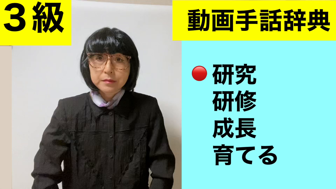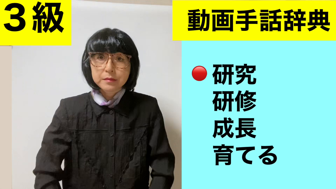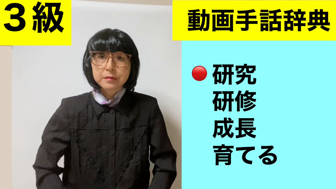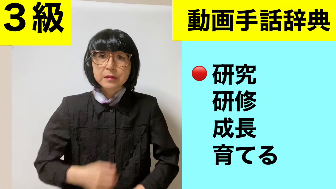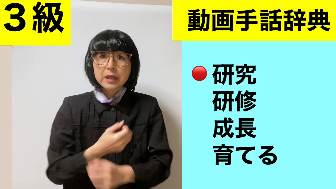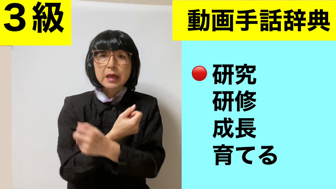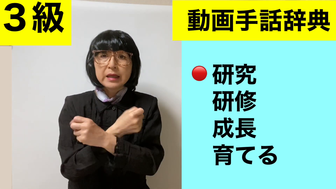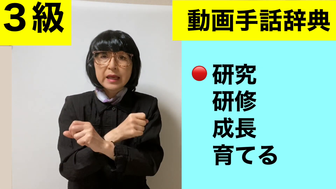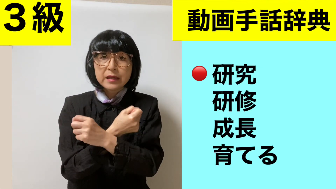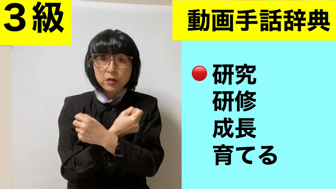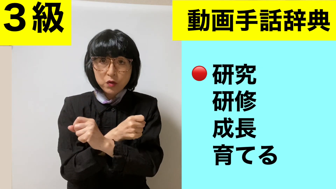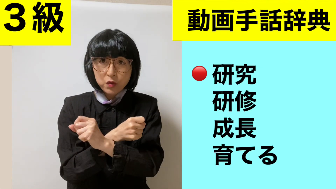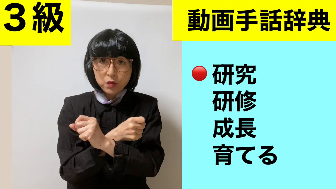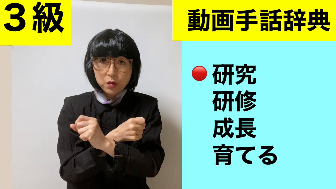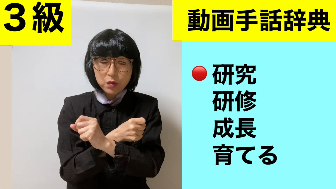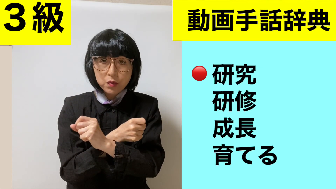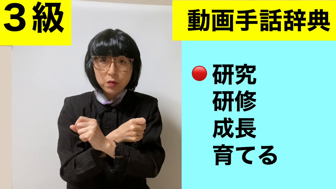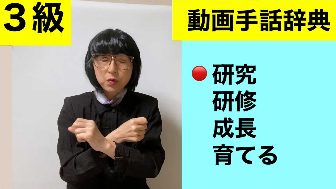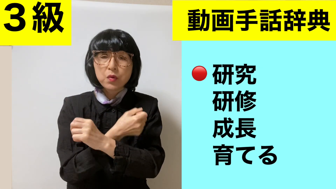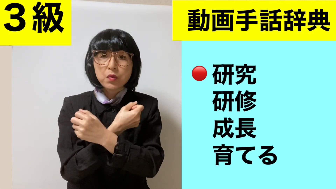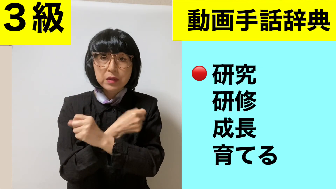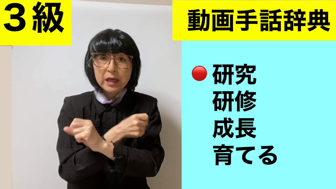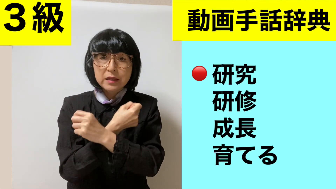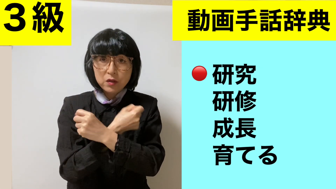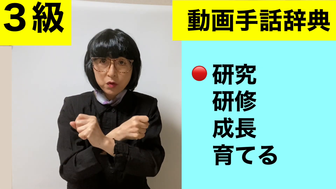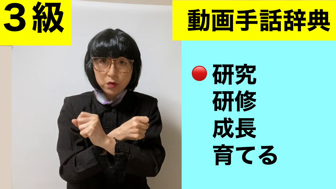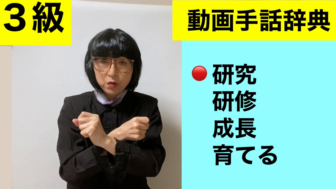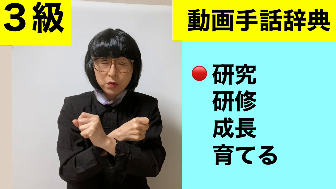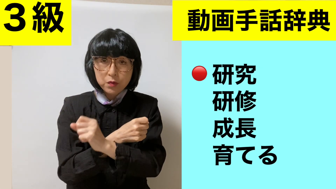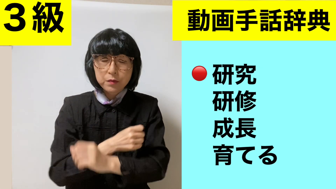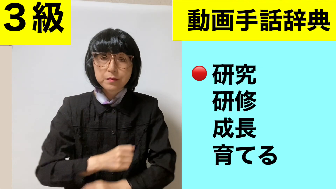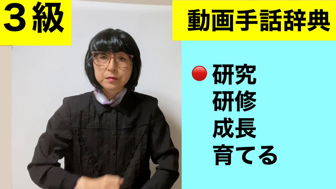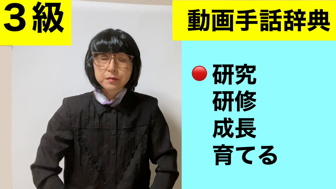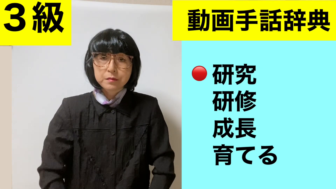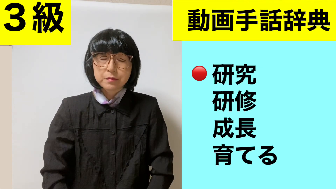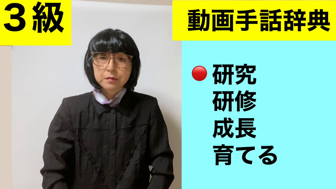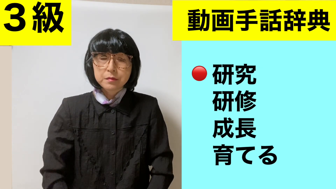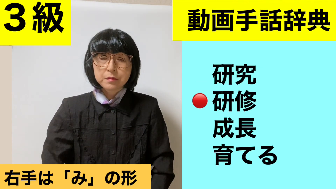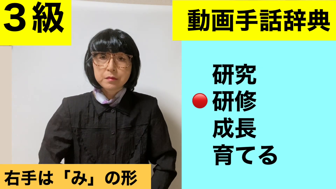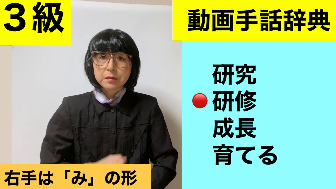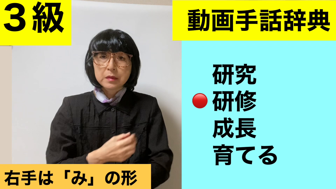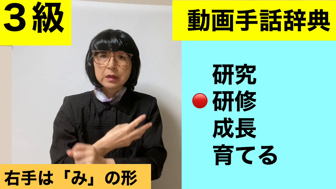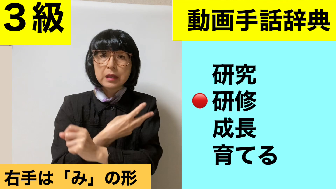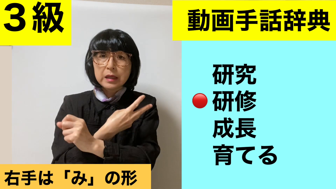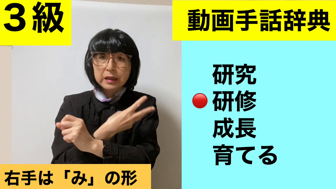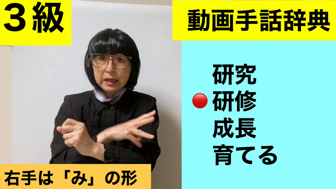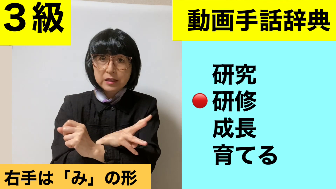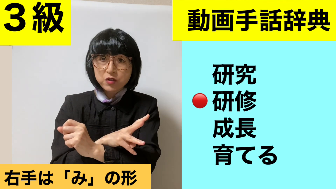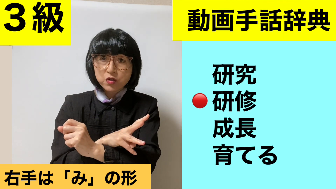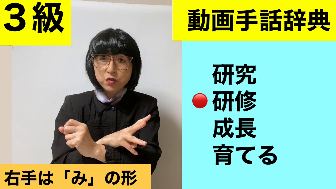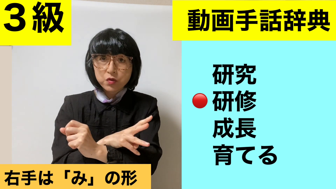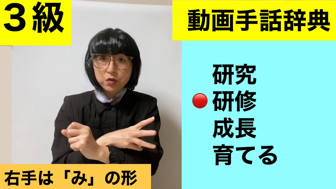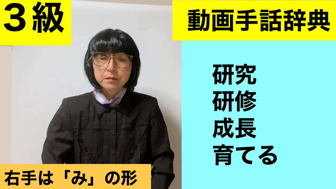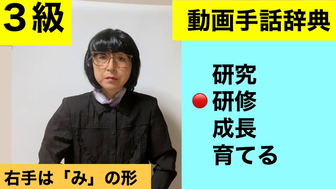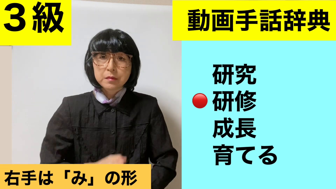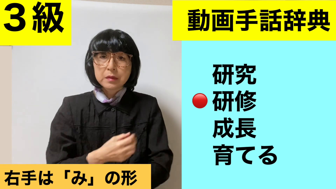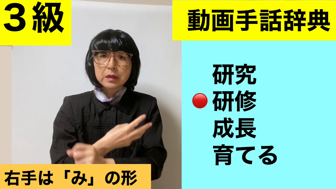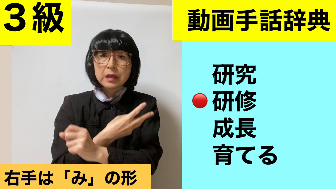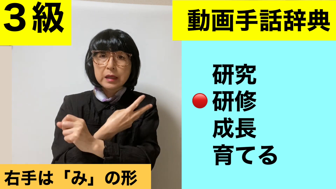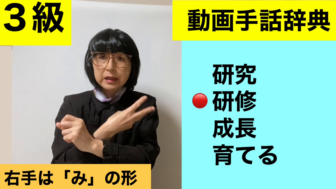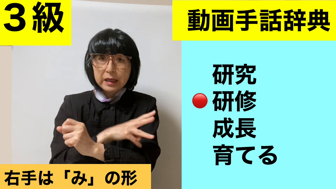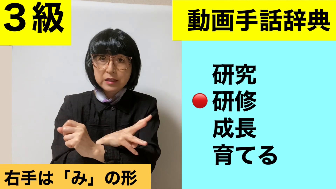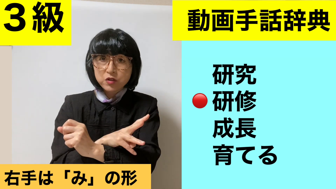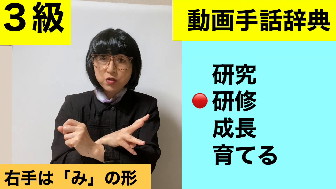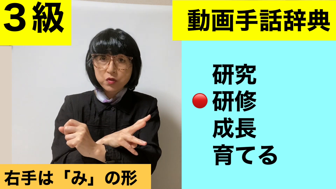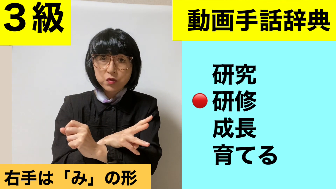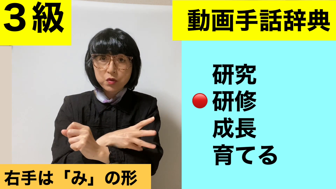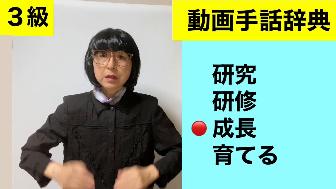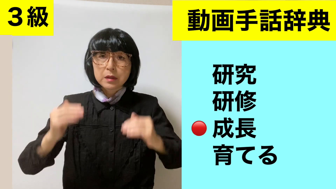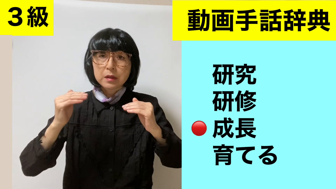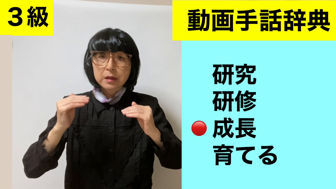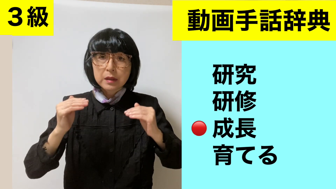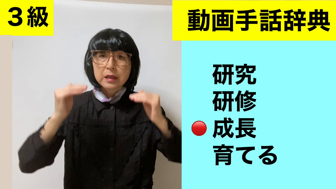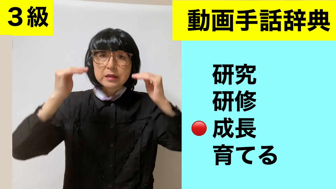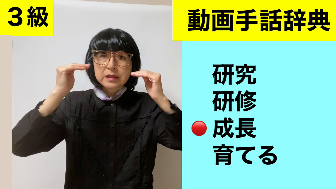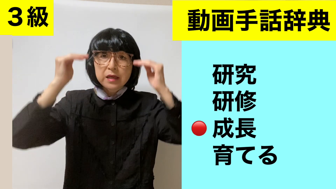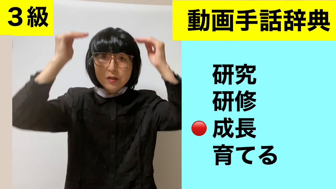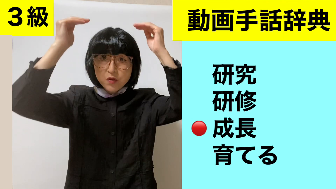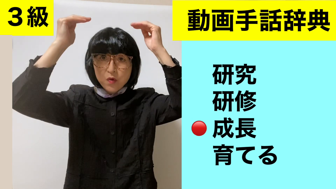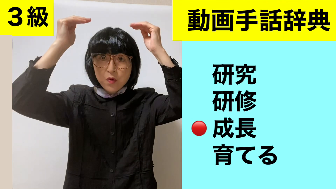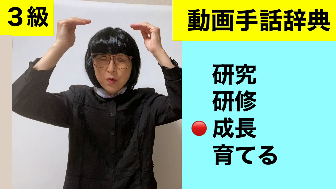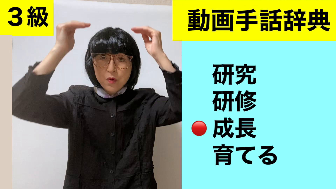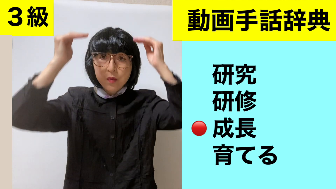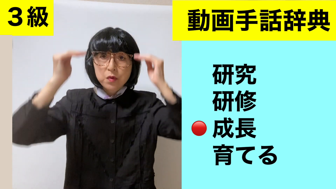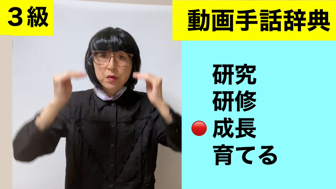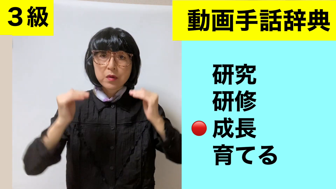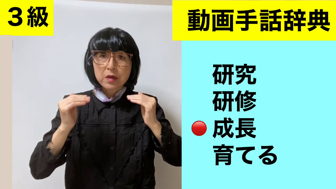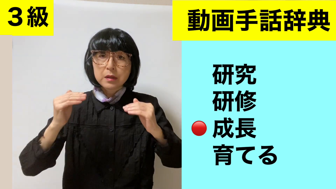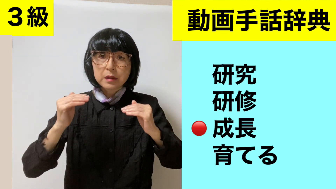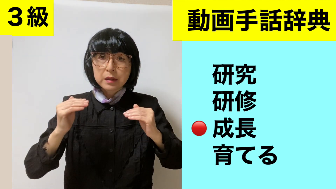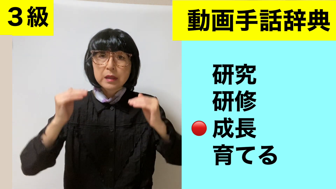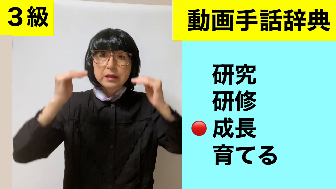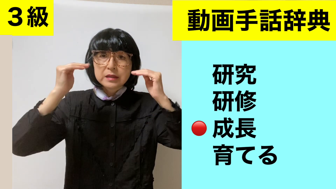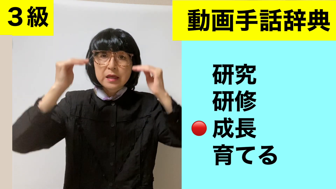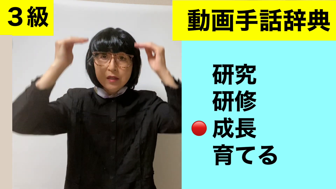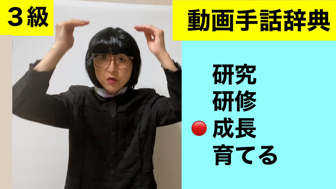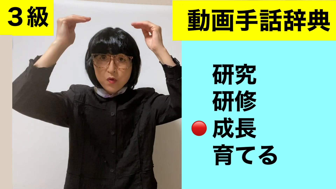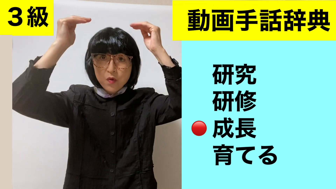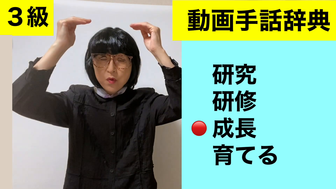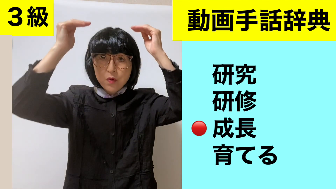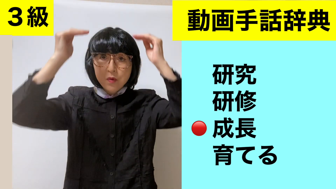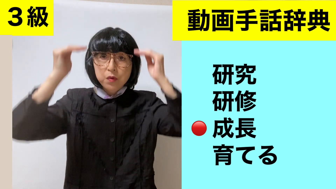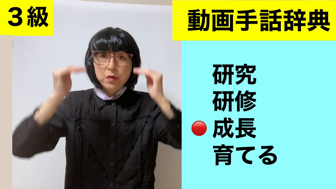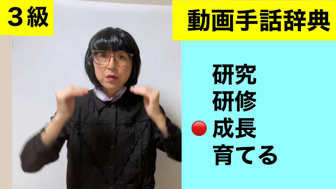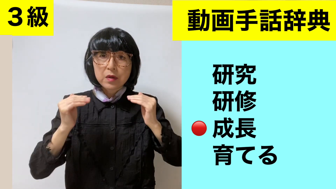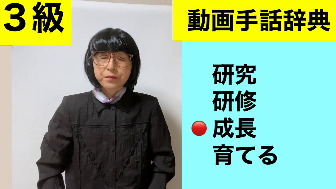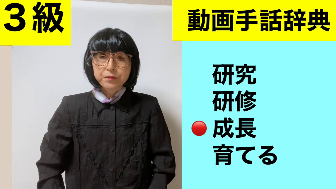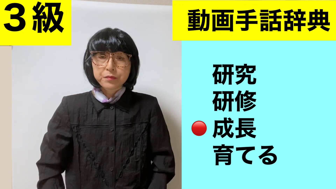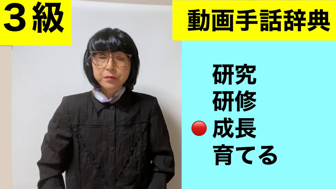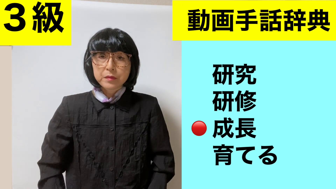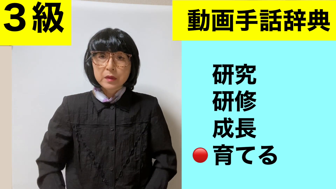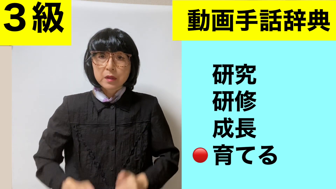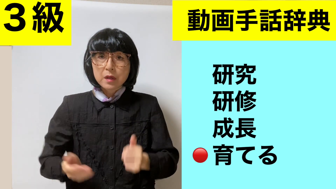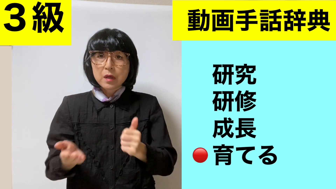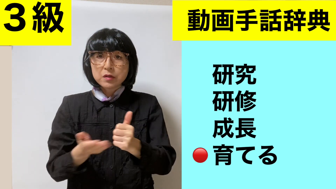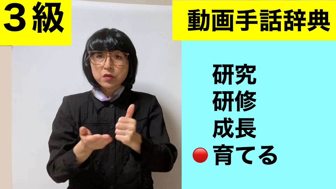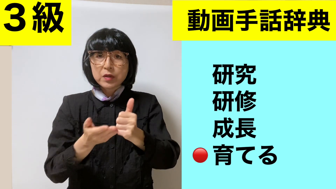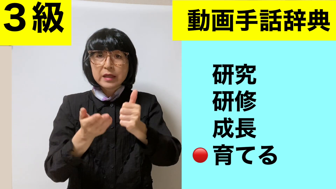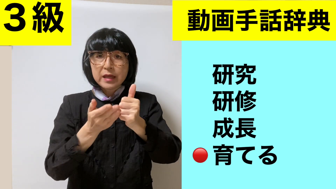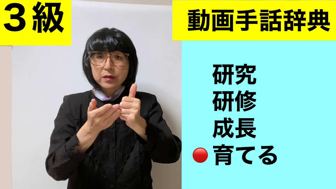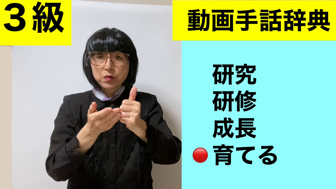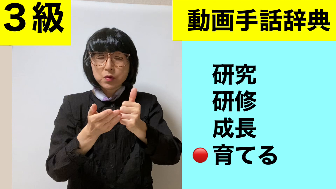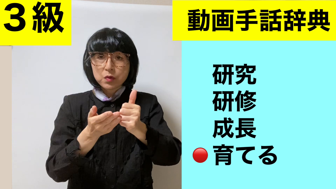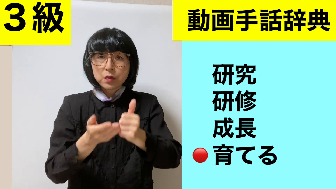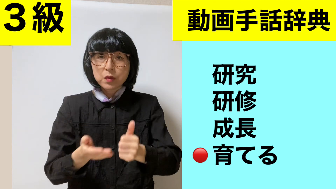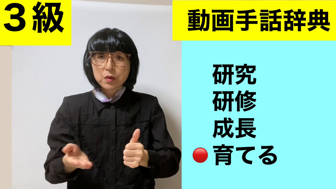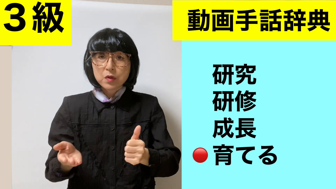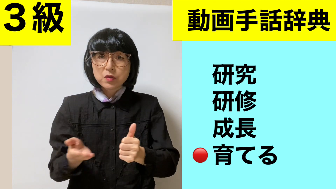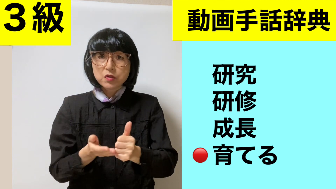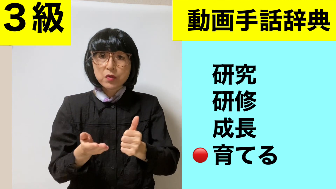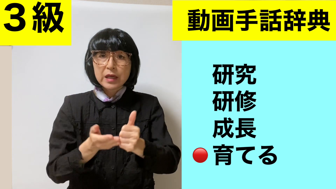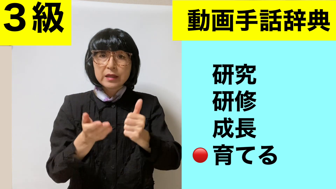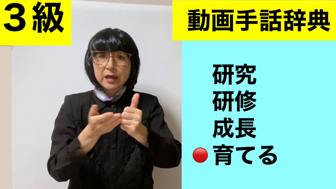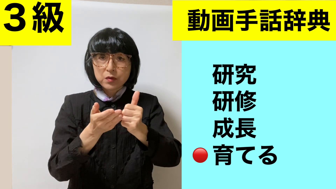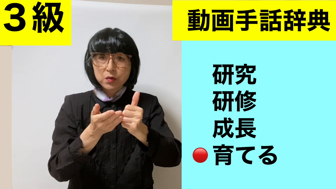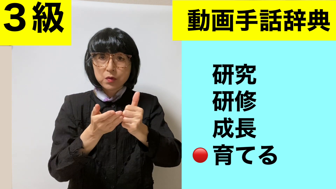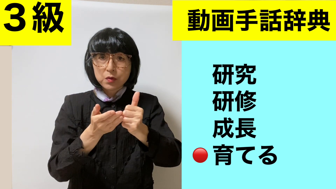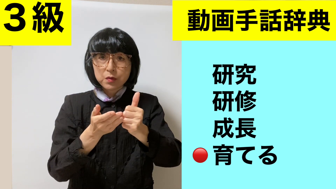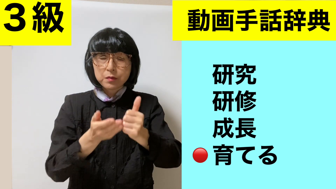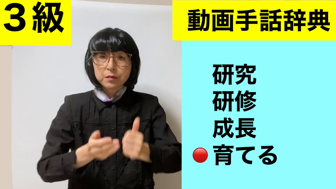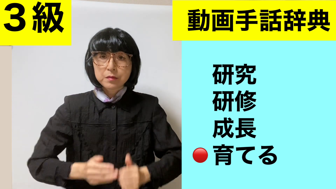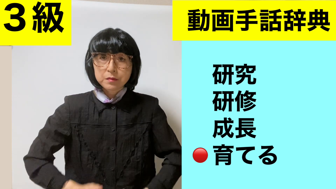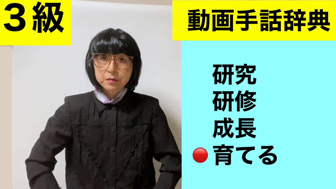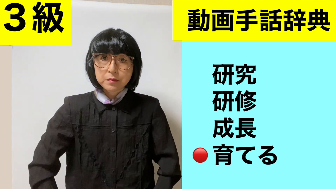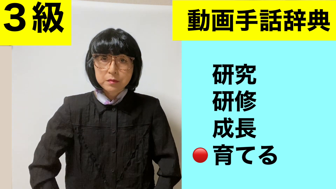研究/研修/成長/育てる